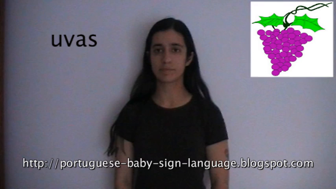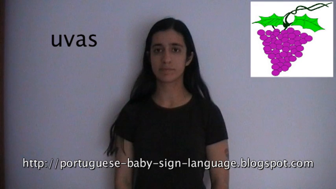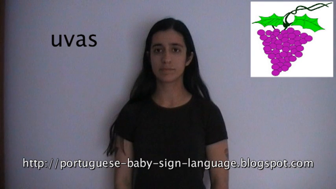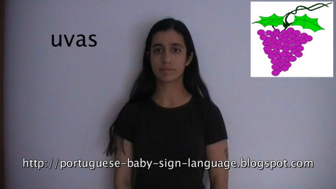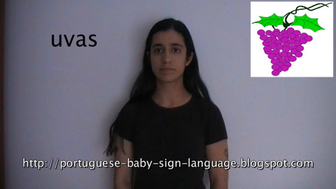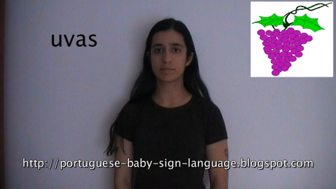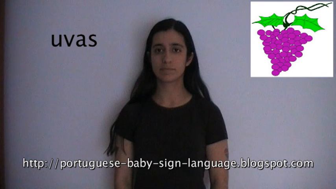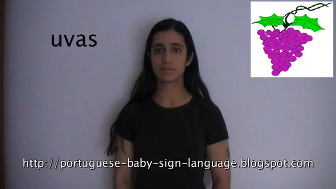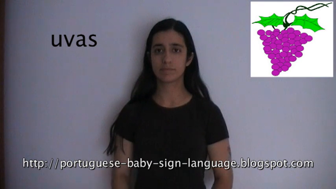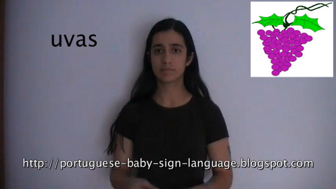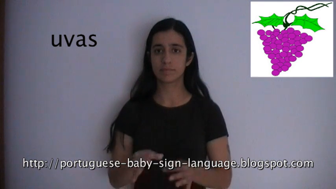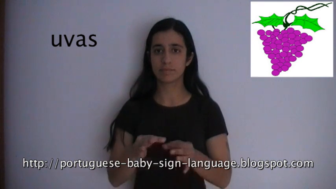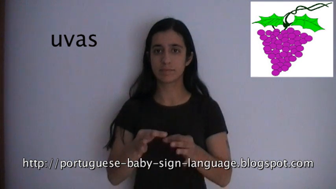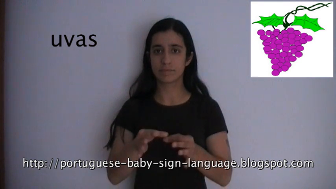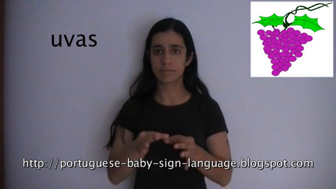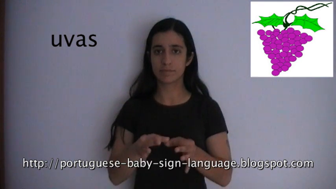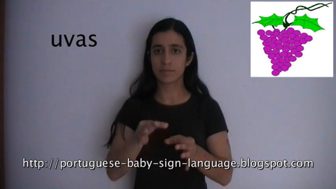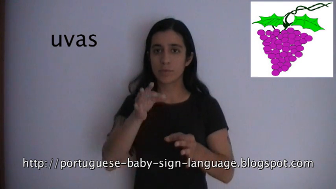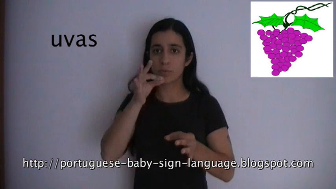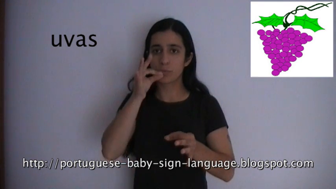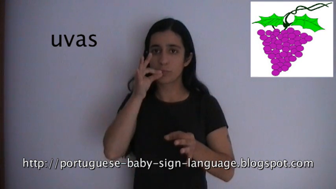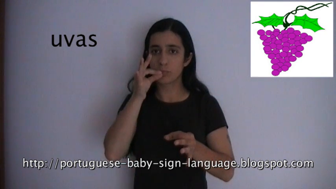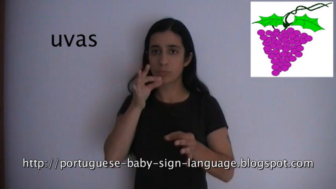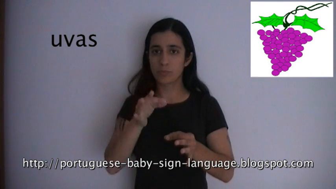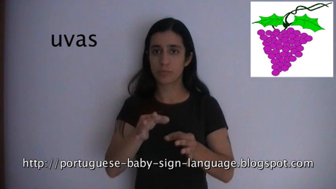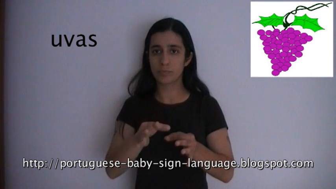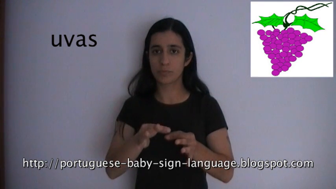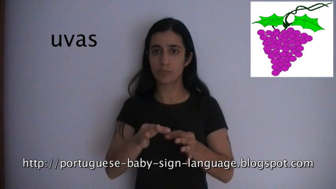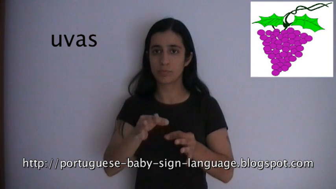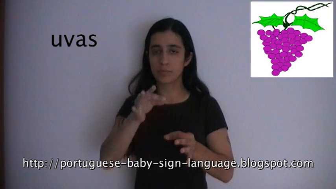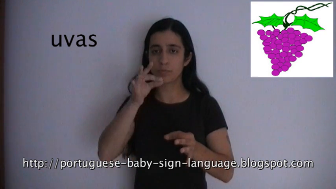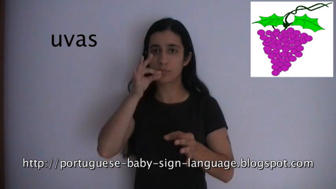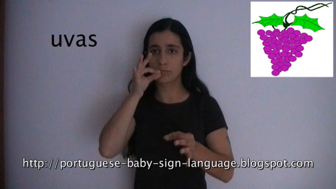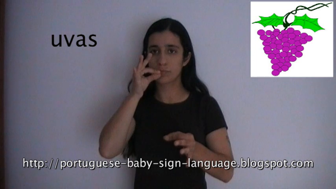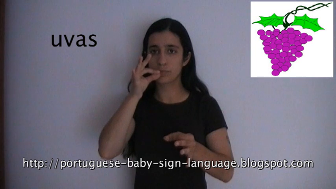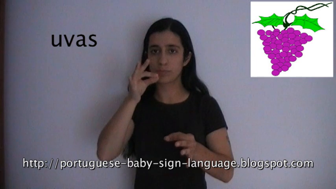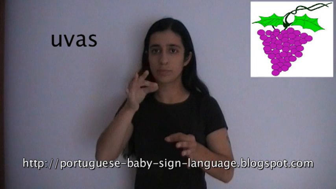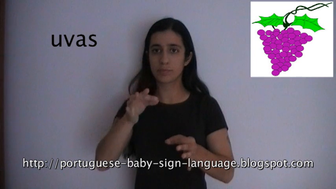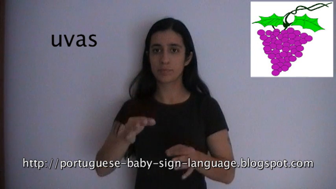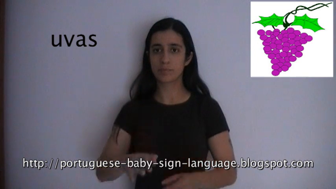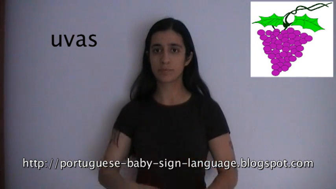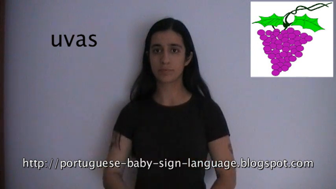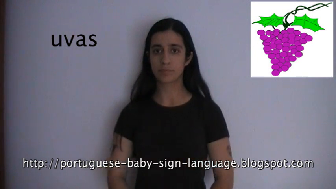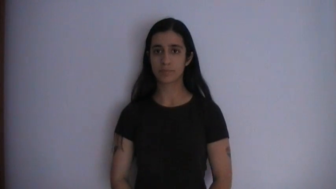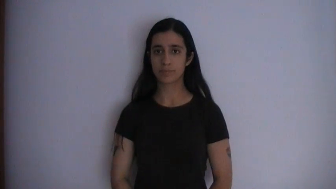uvas